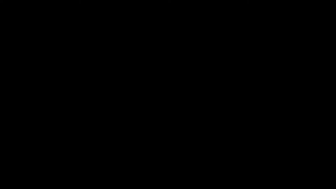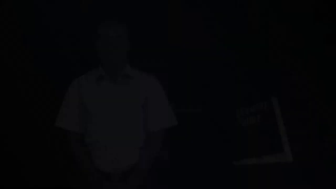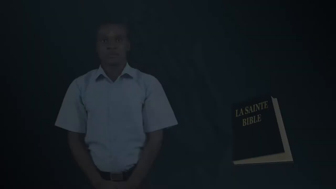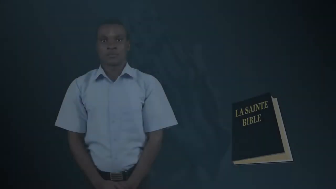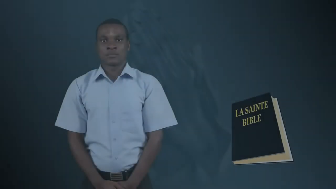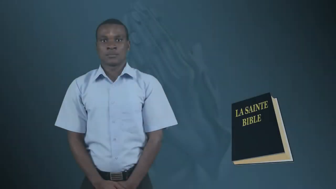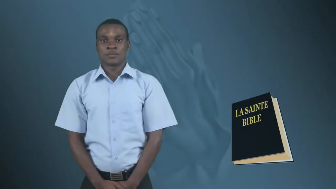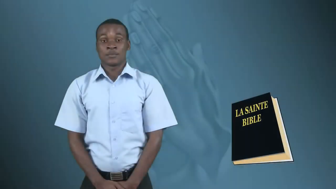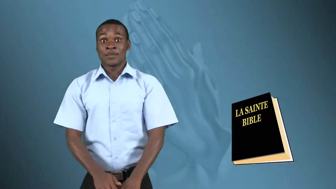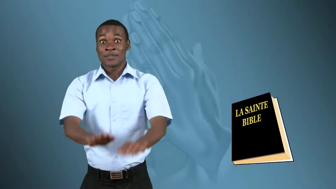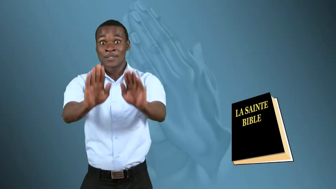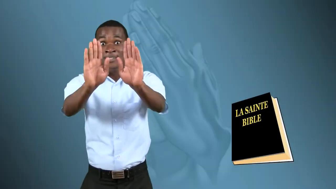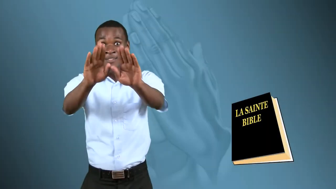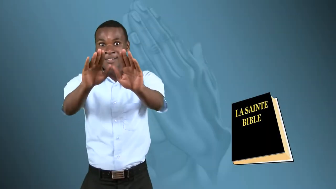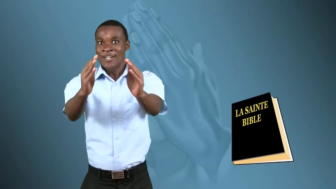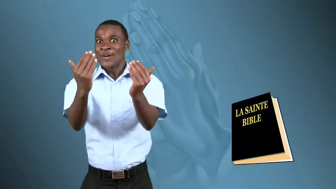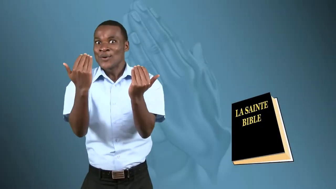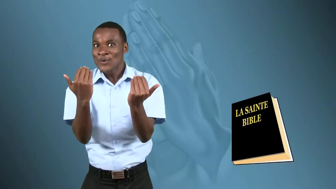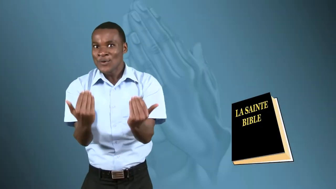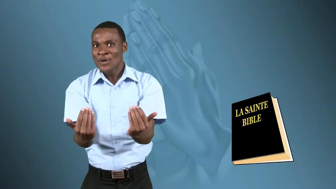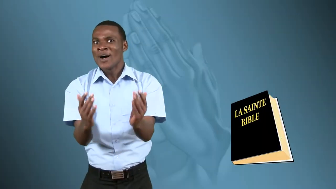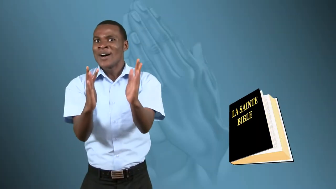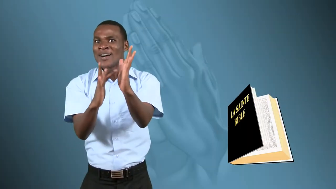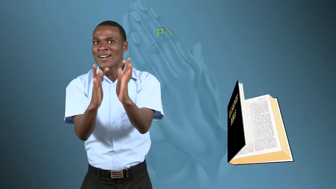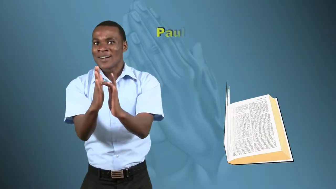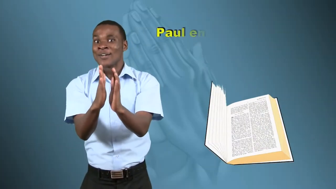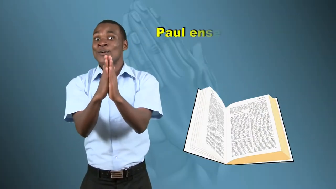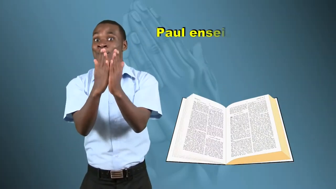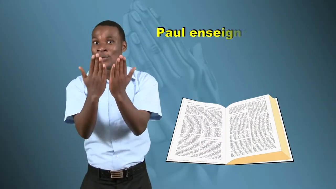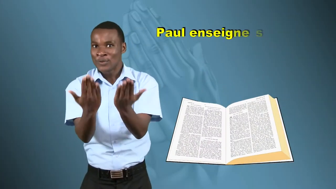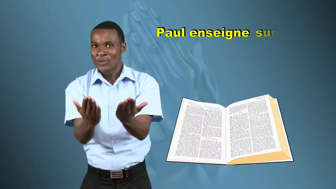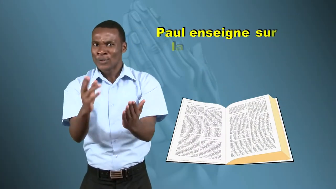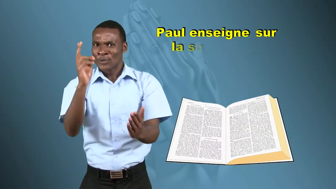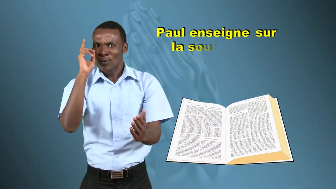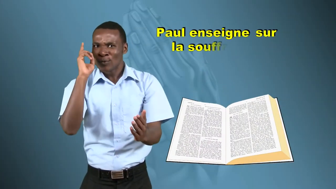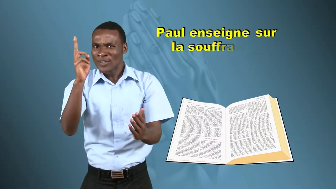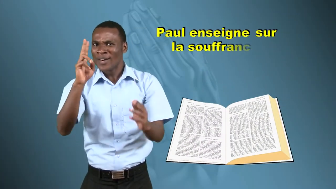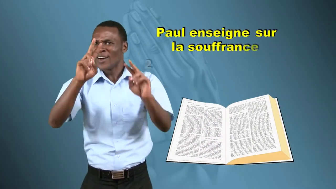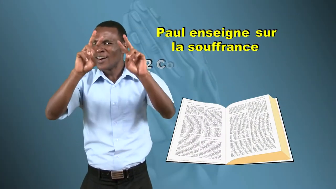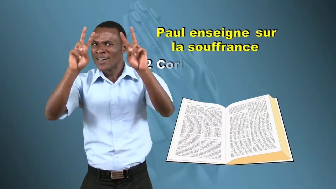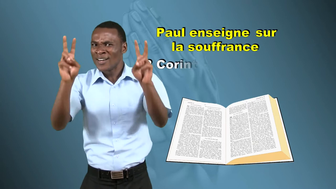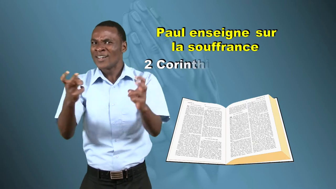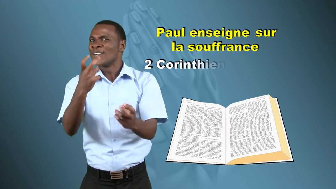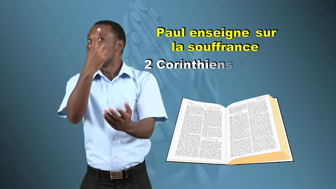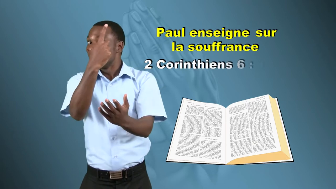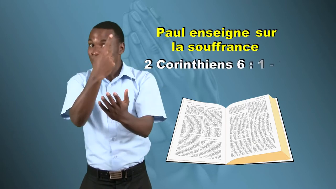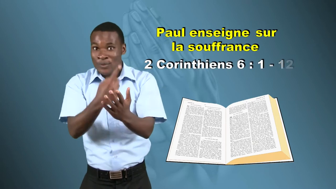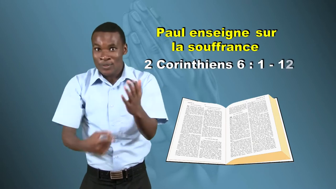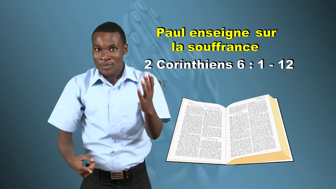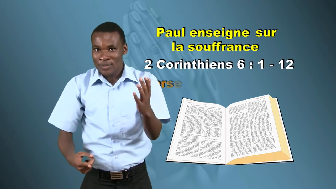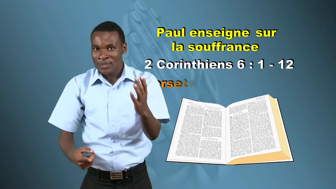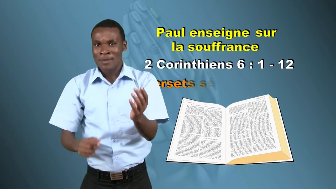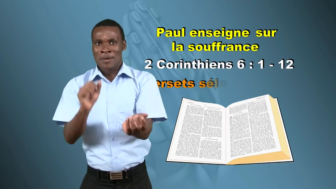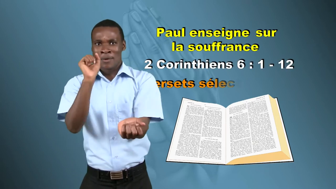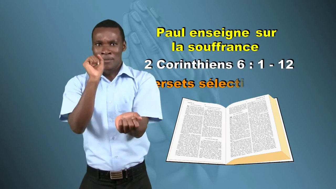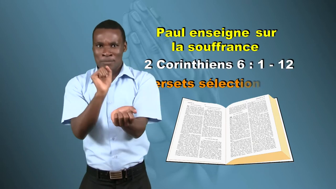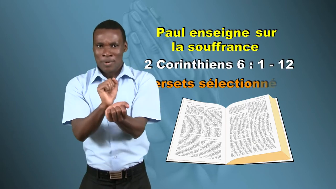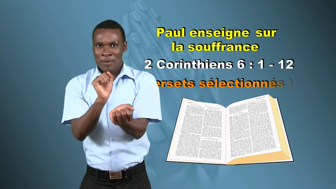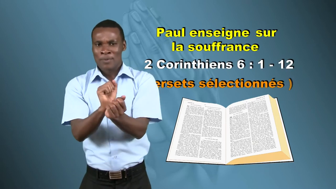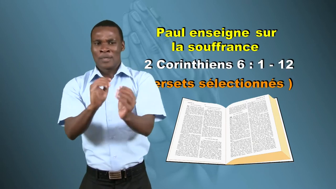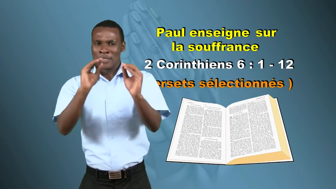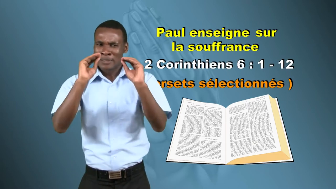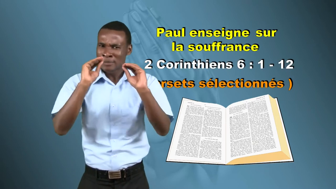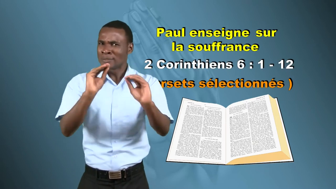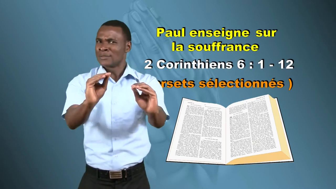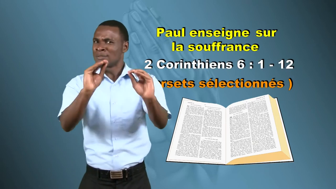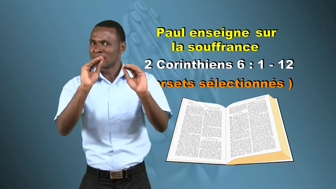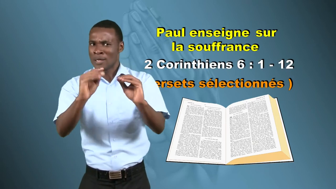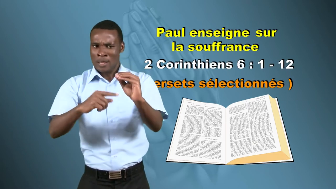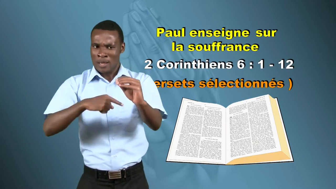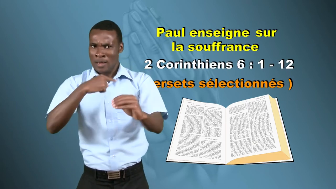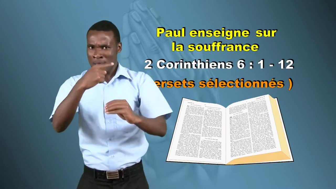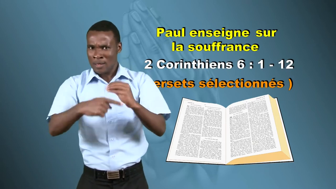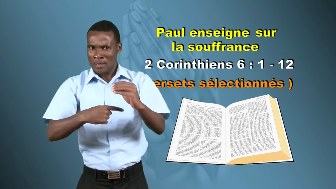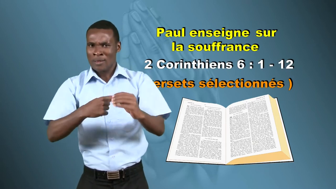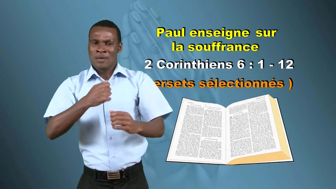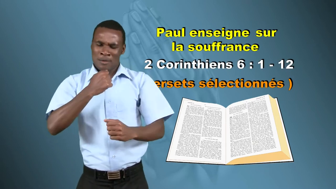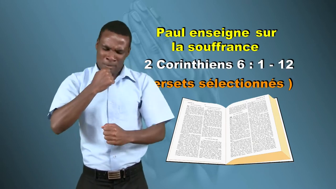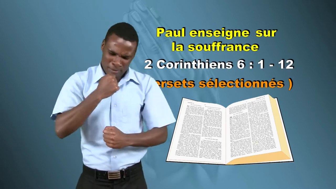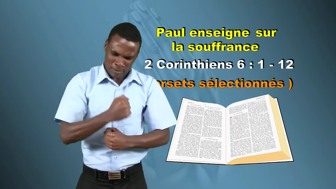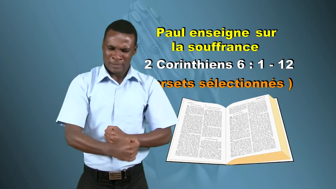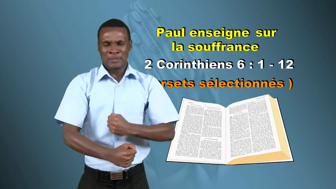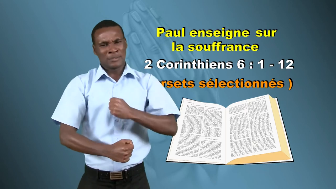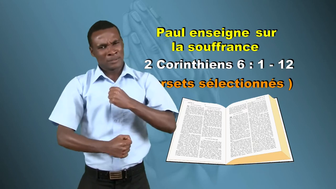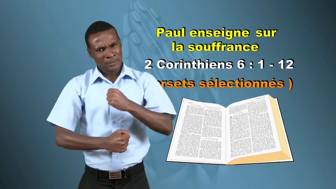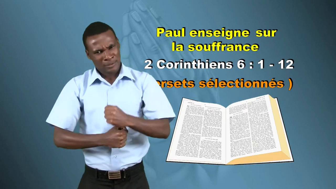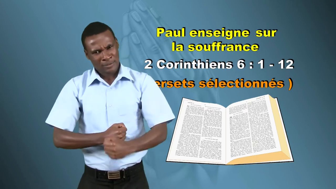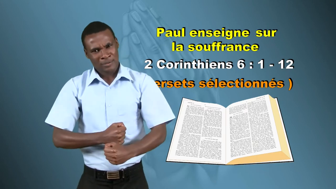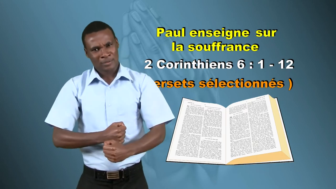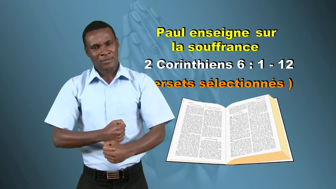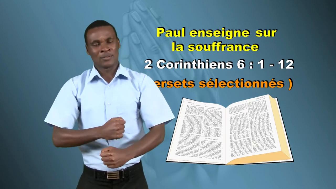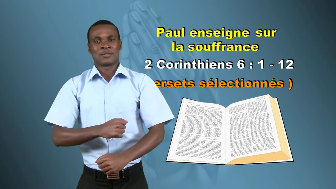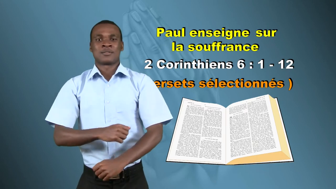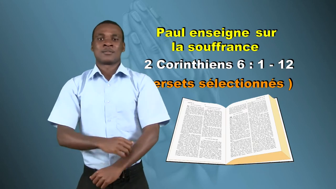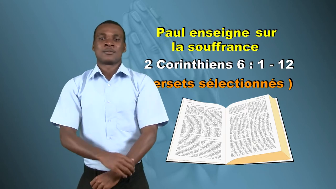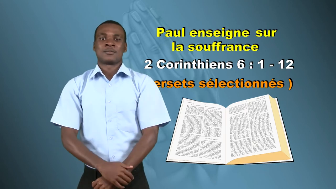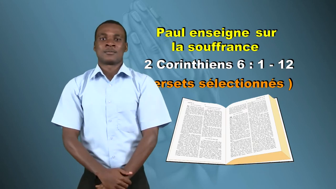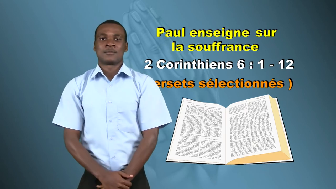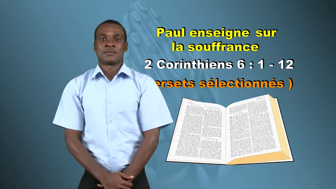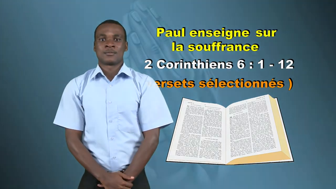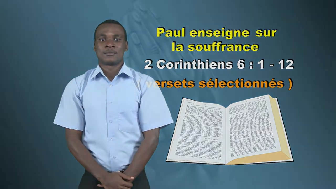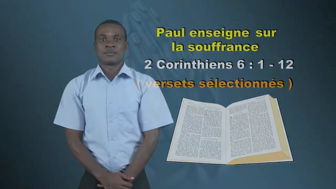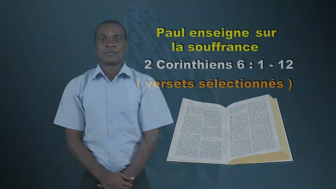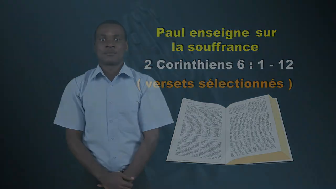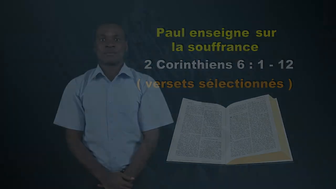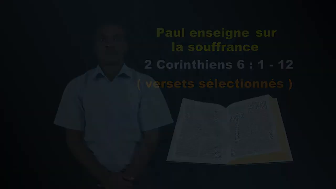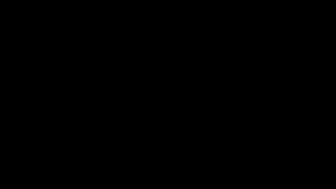Paul enseigne sur la souffrance